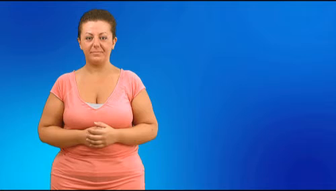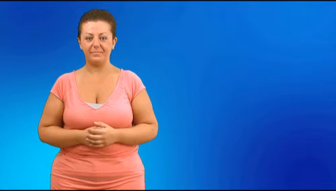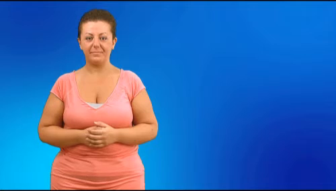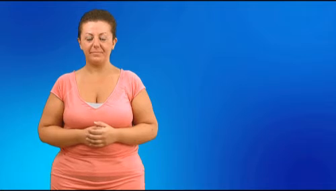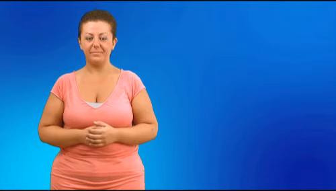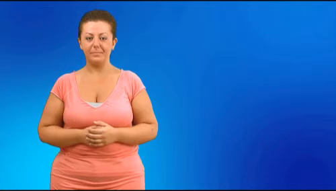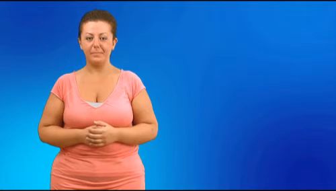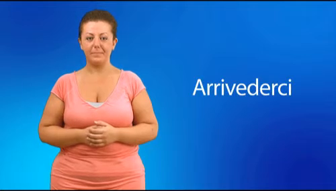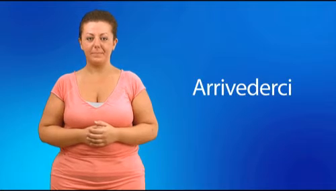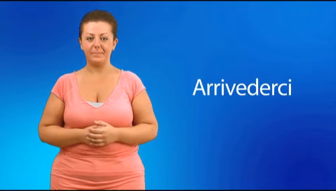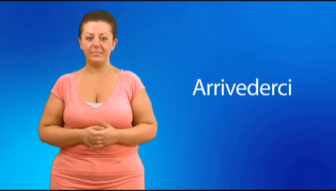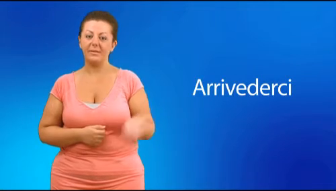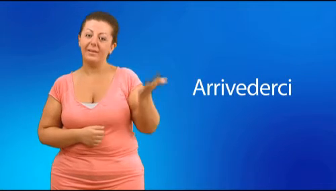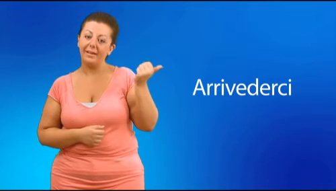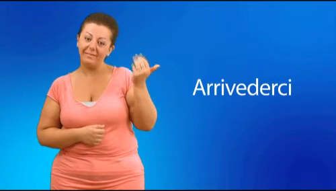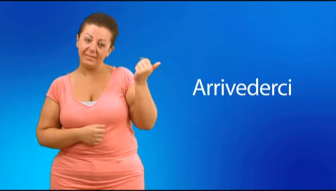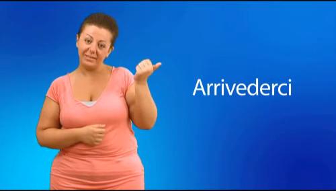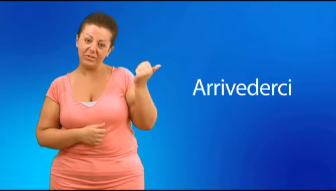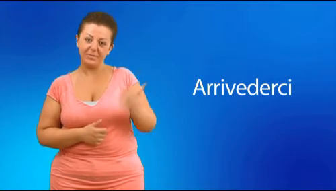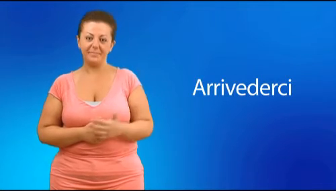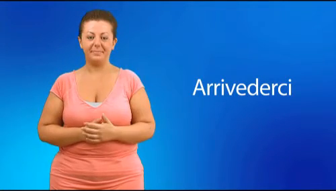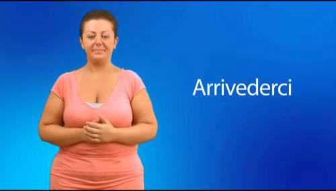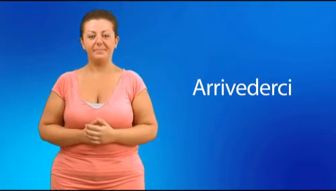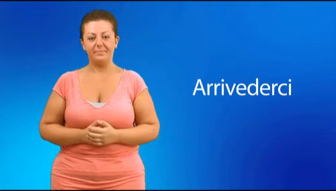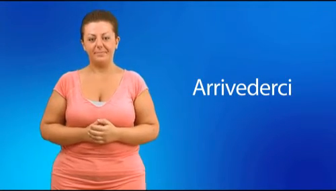arrivederci